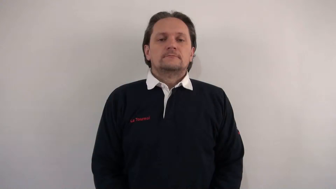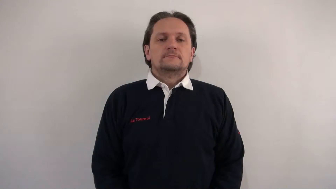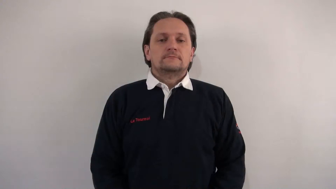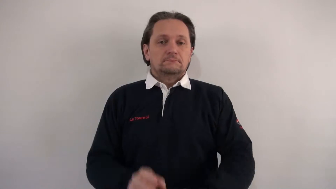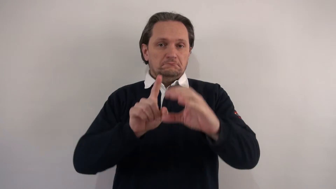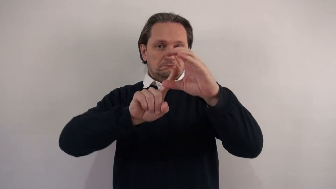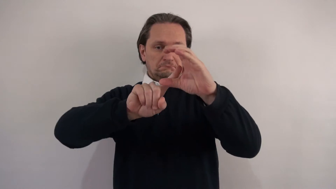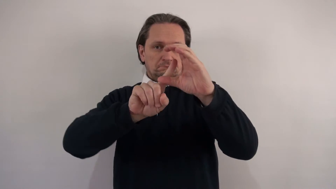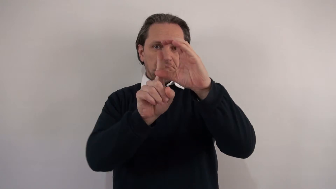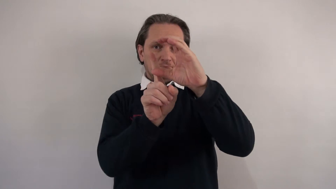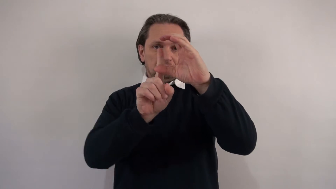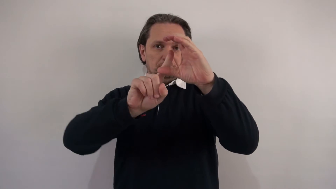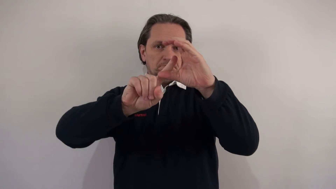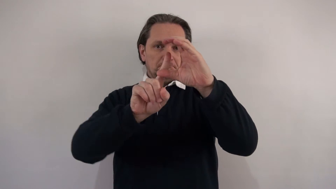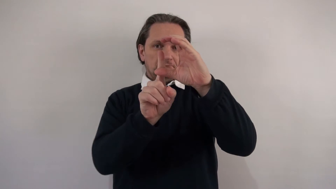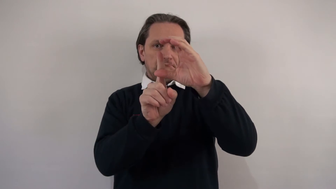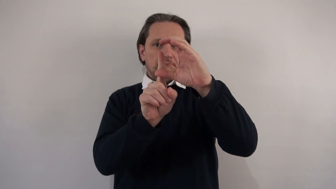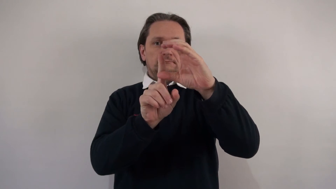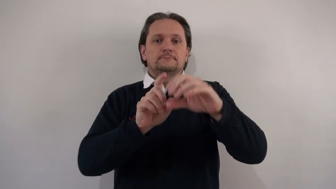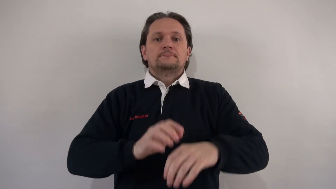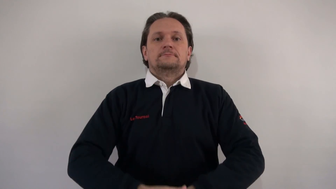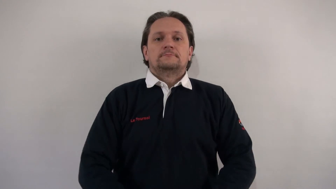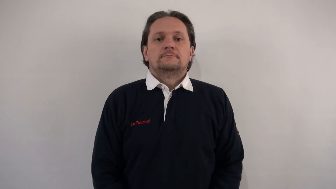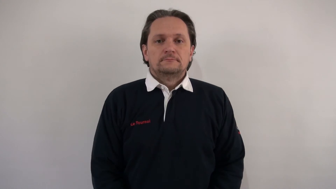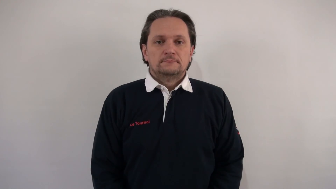Baromètre